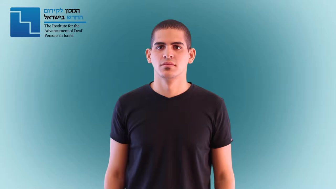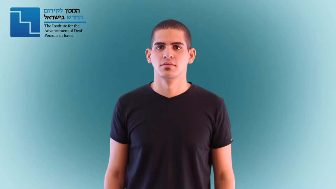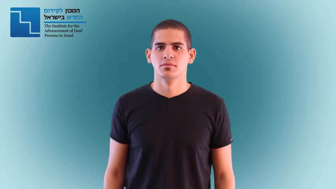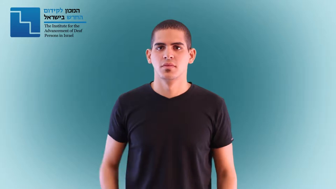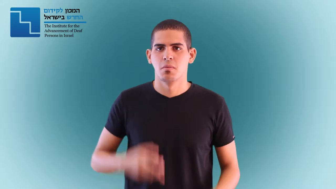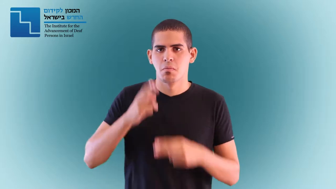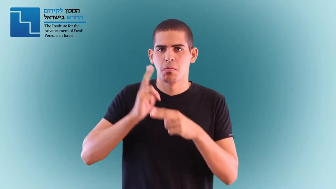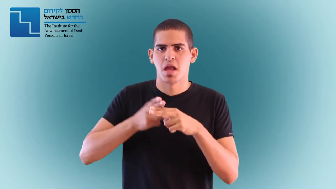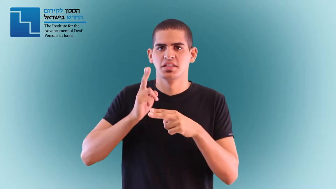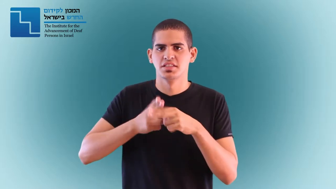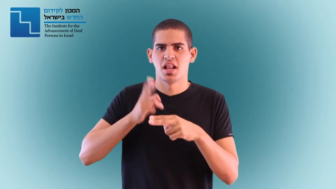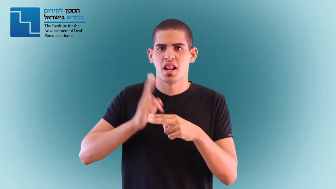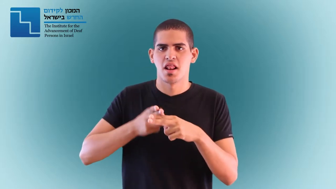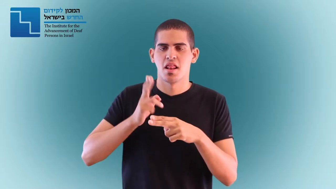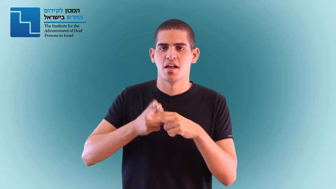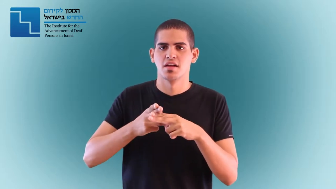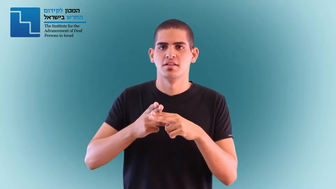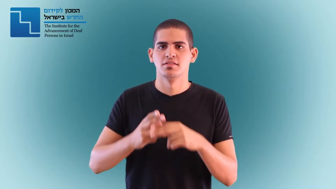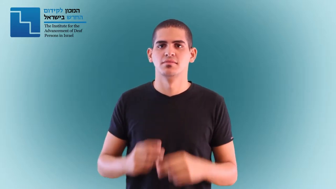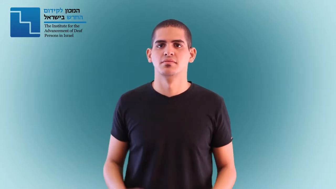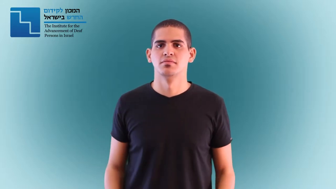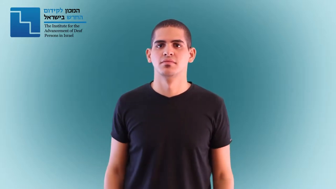ברזל